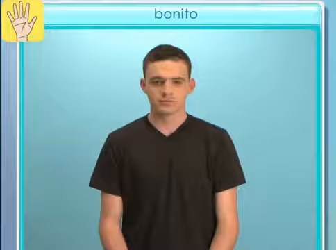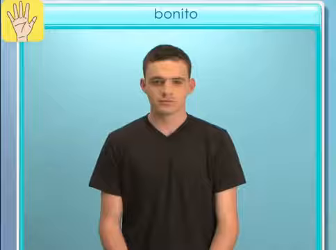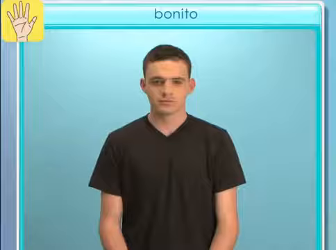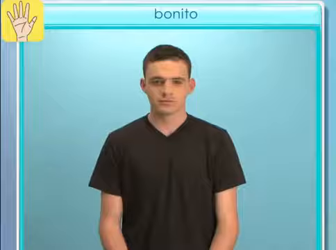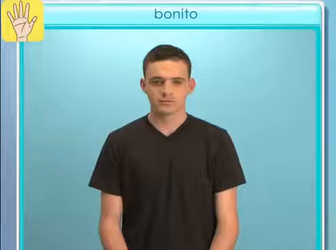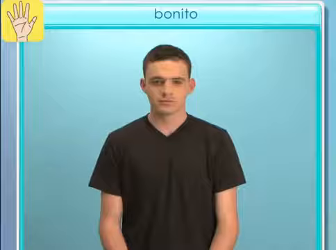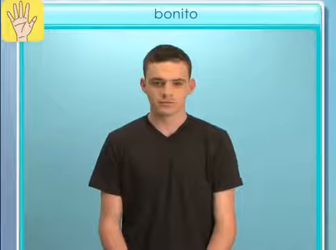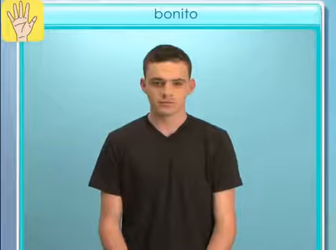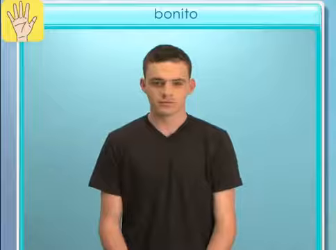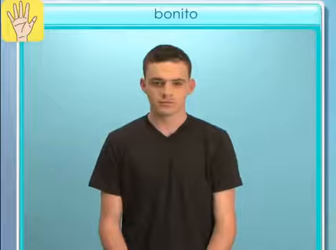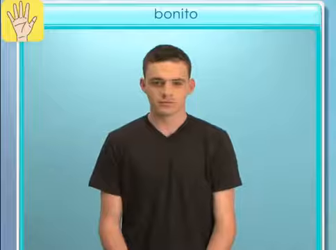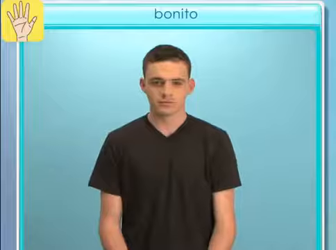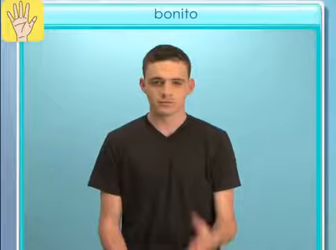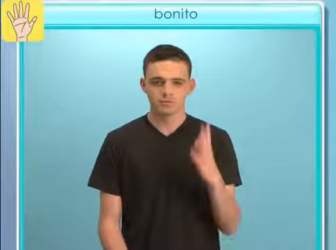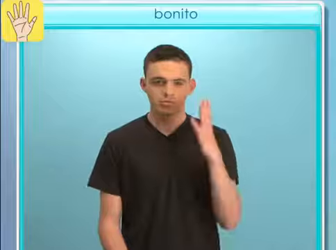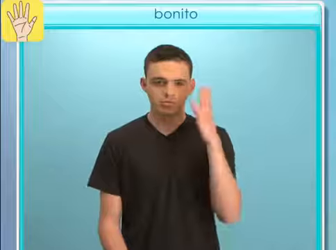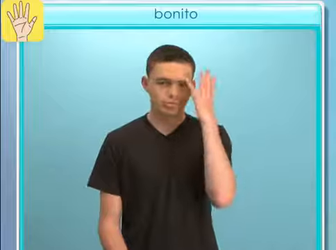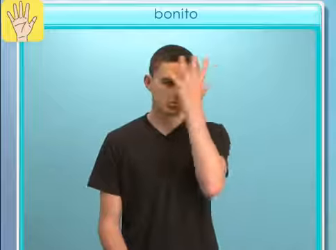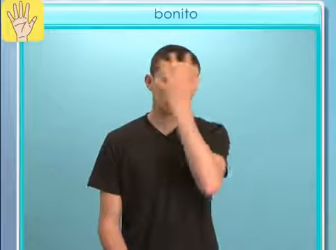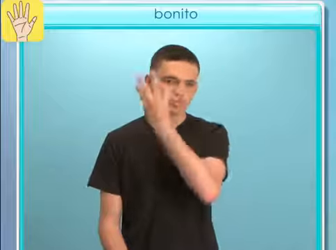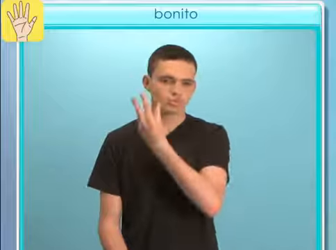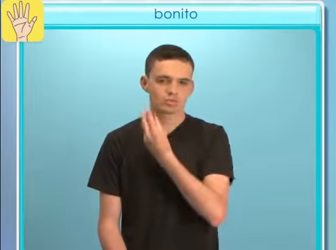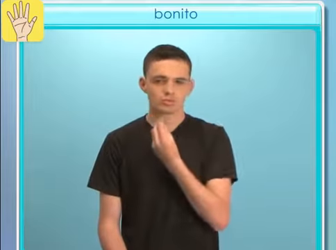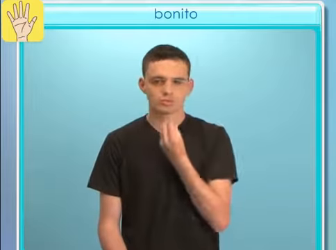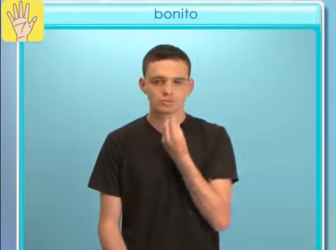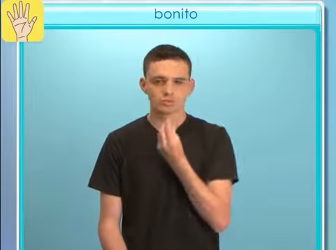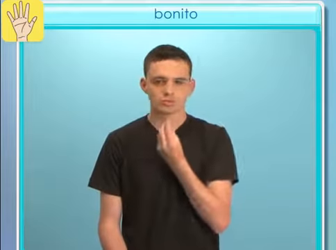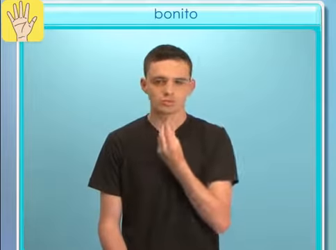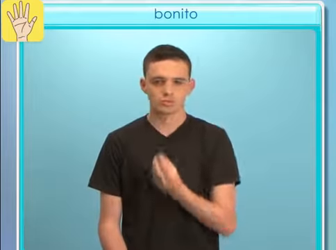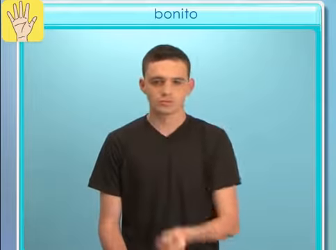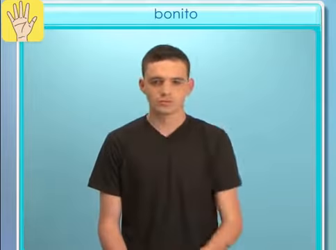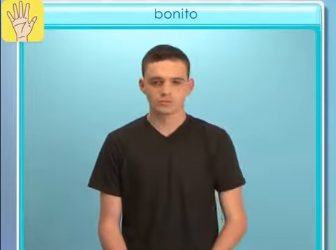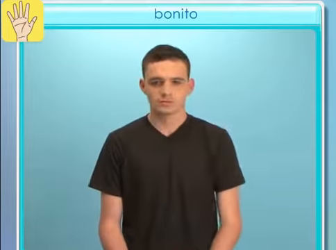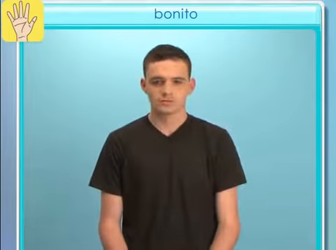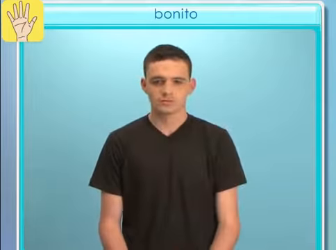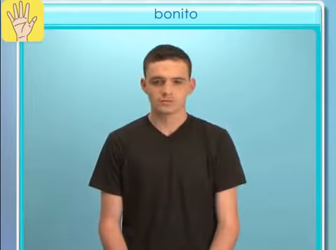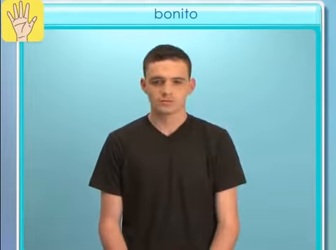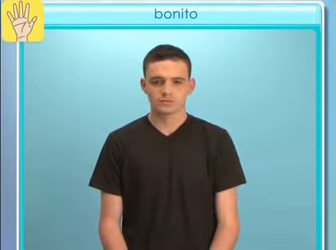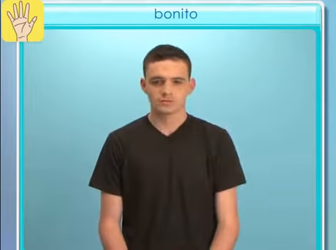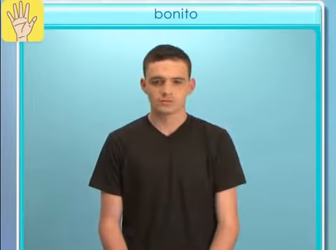BONITO